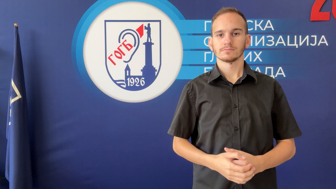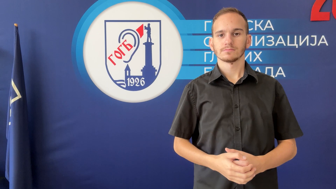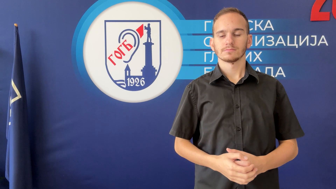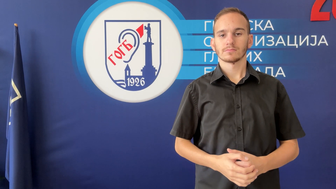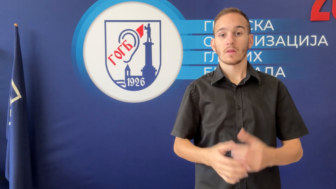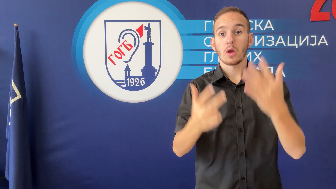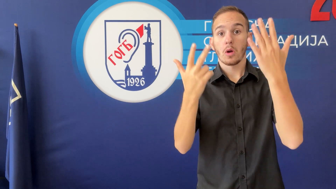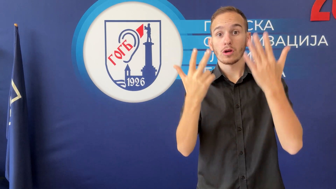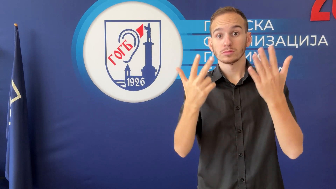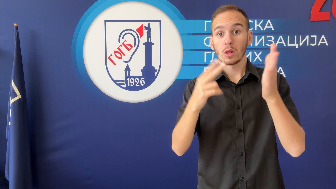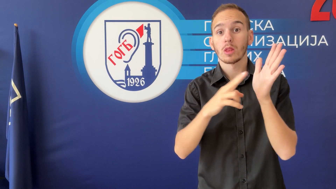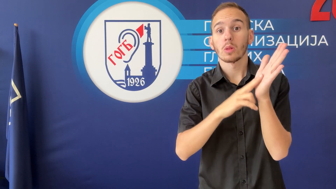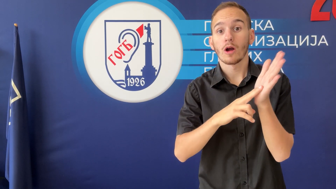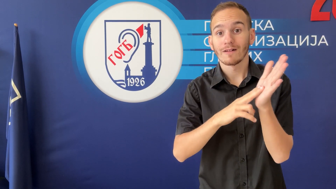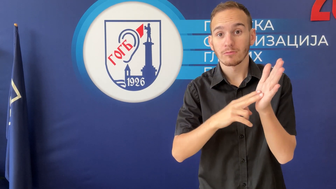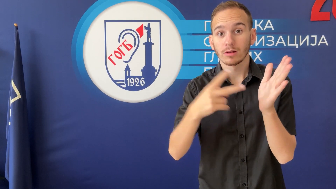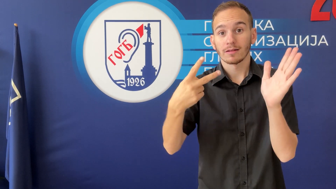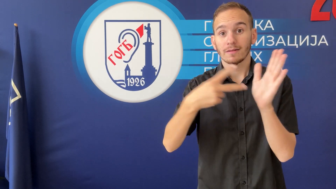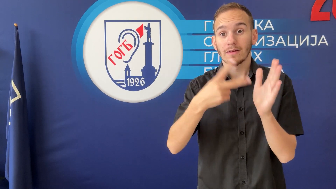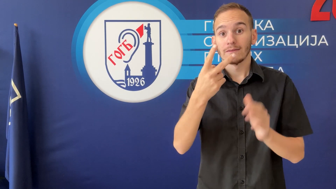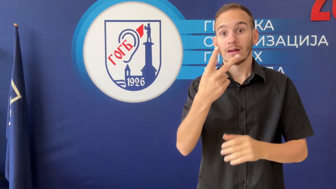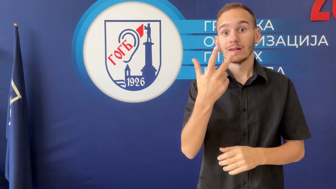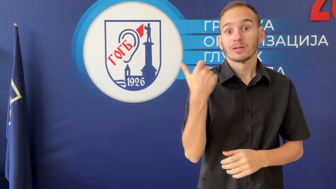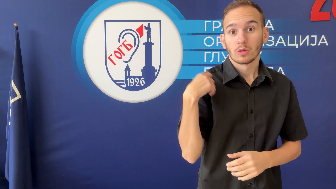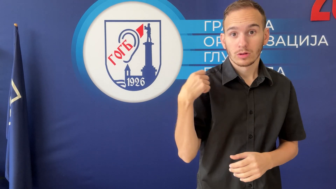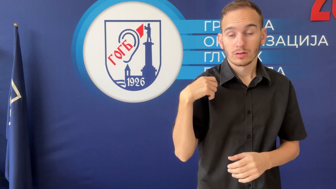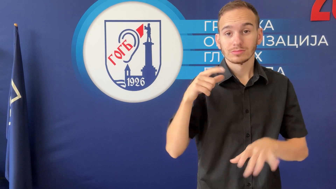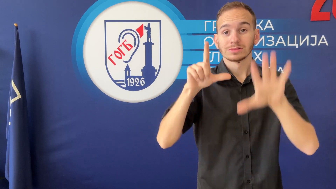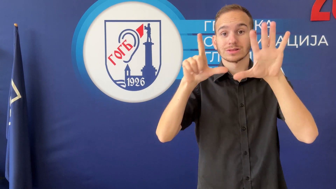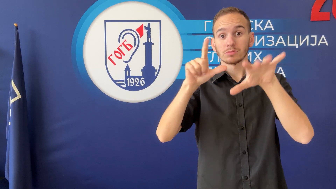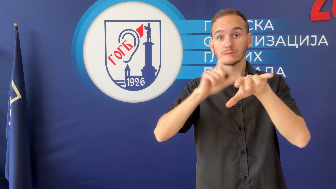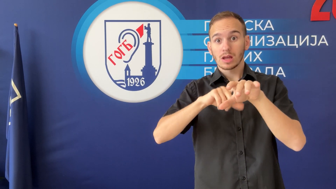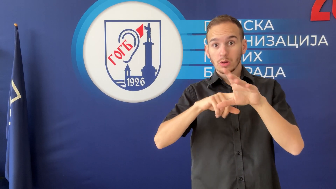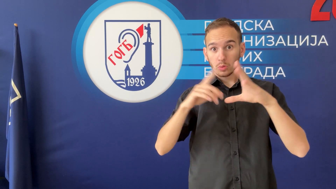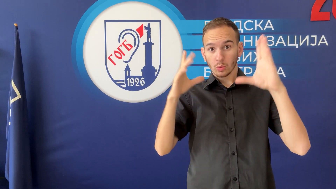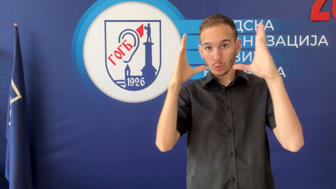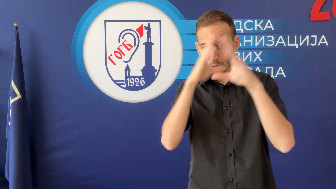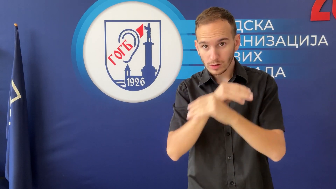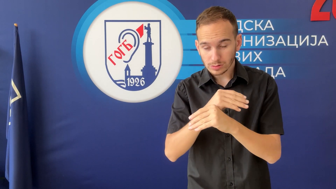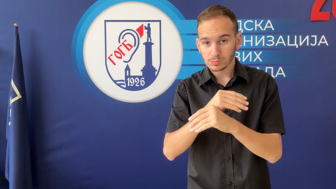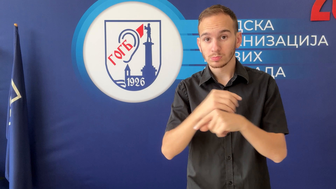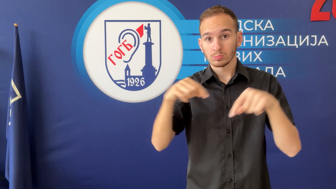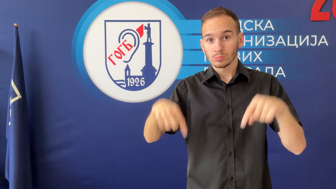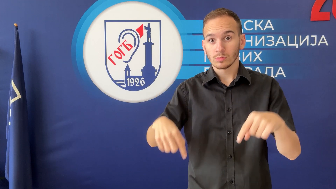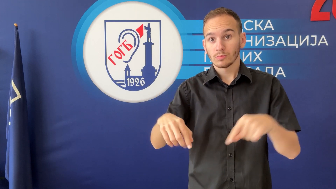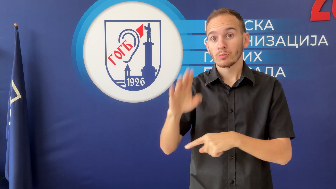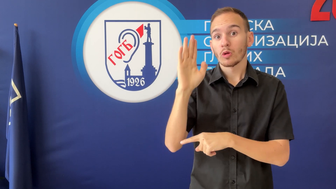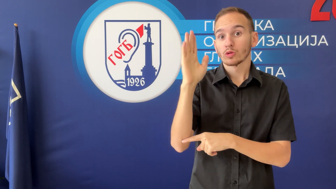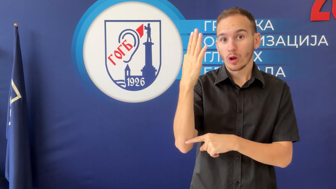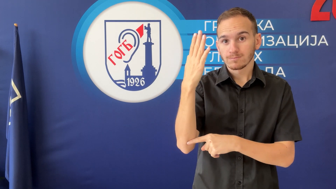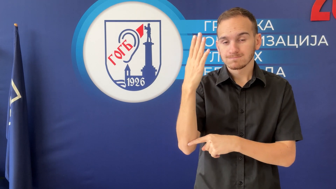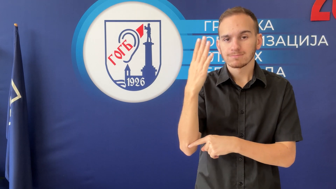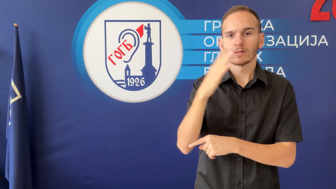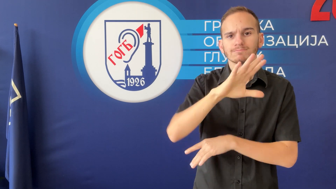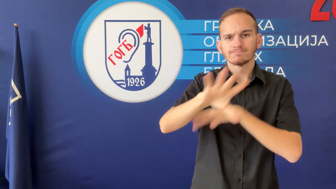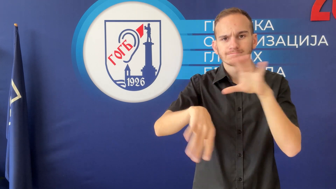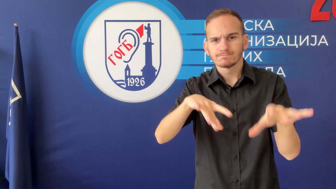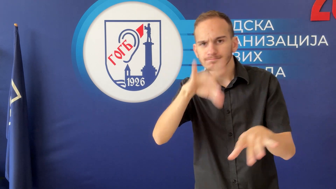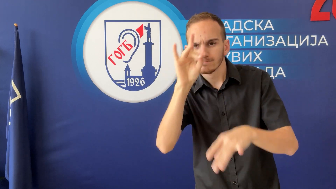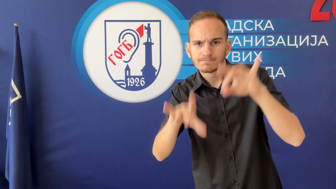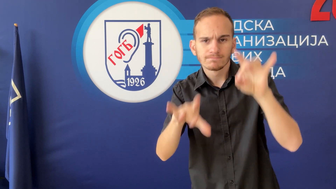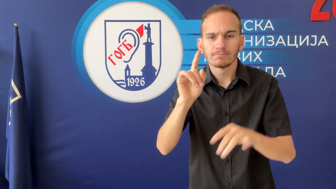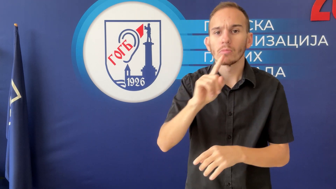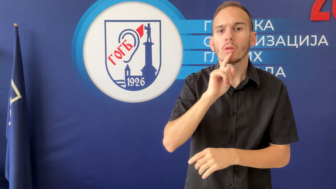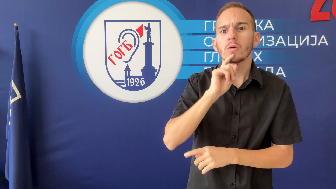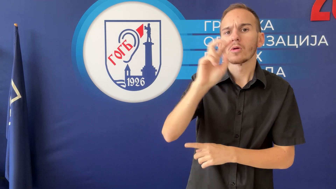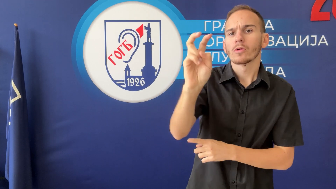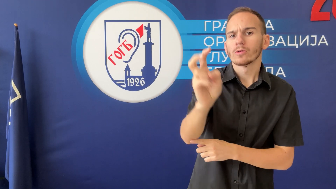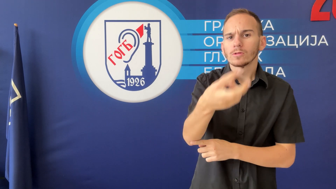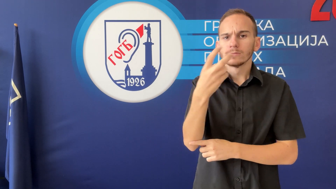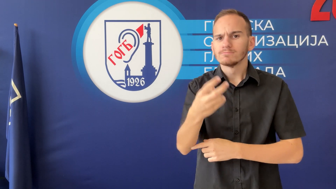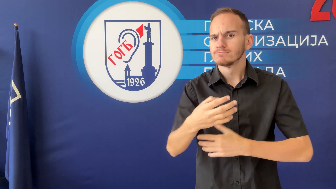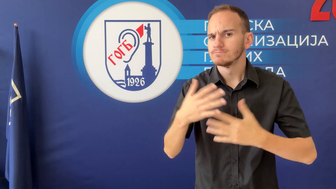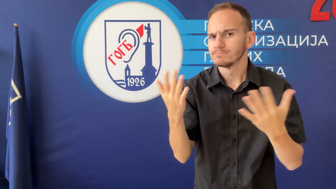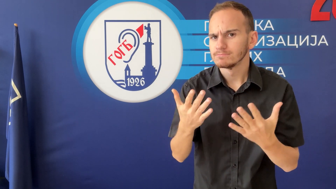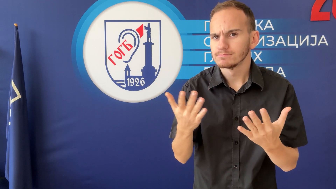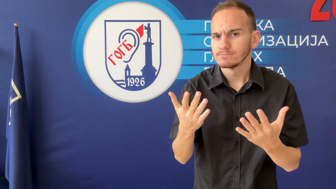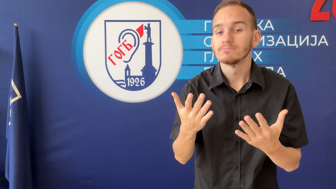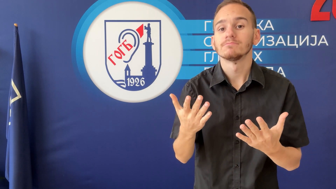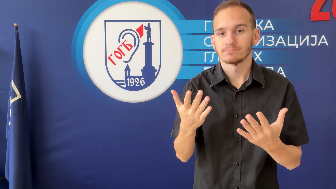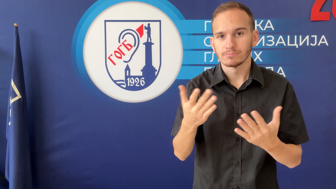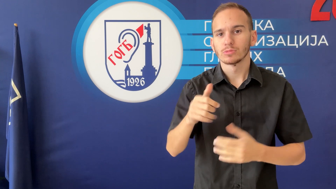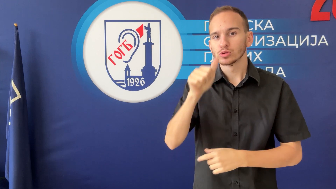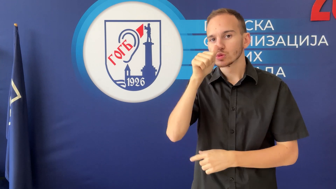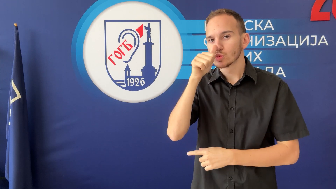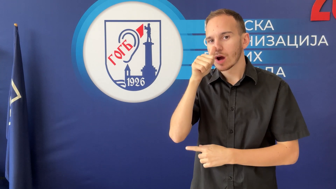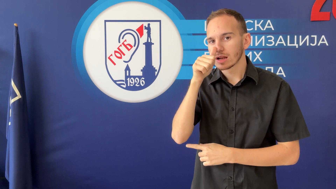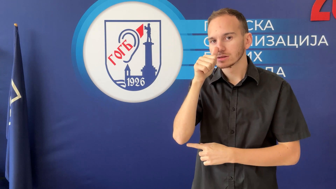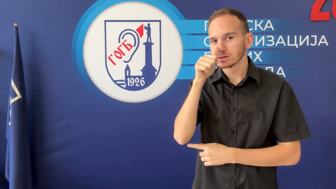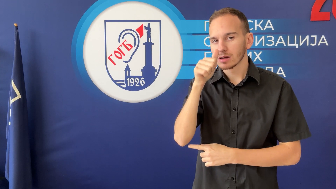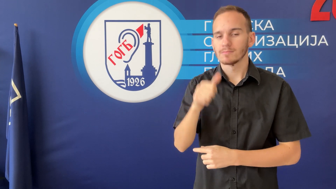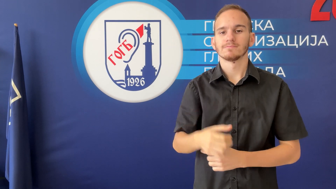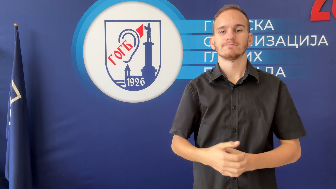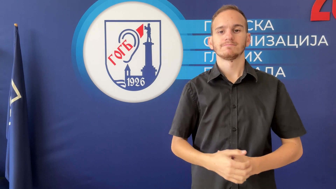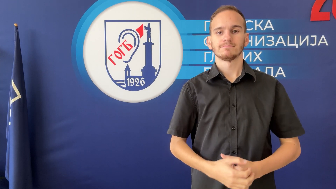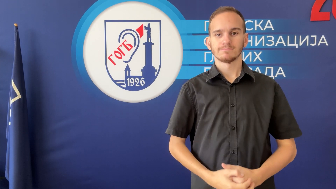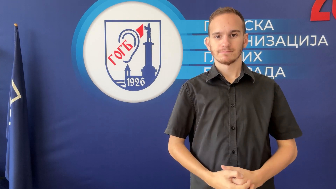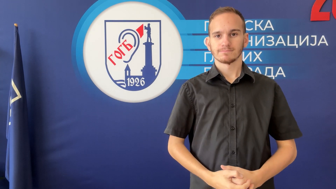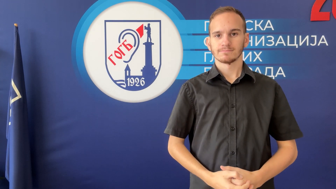Обавештење